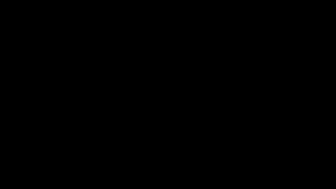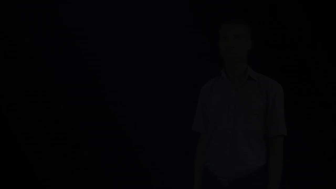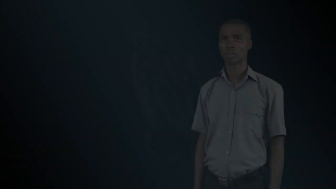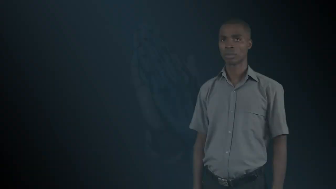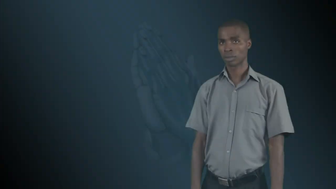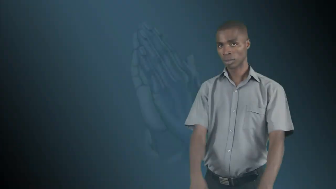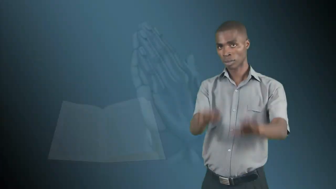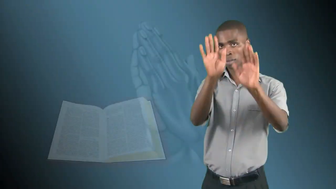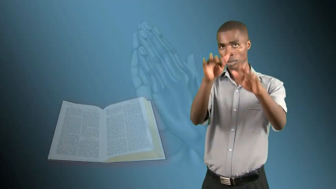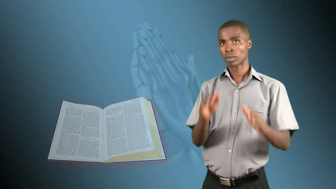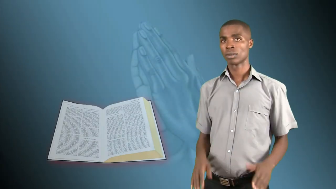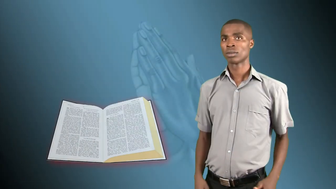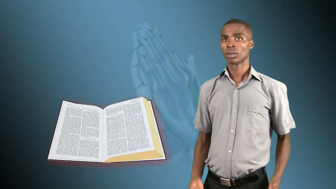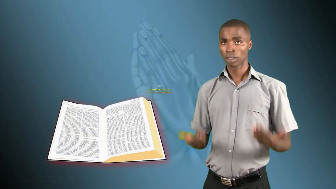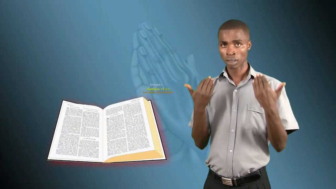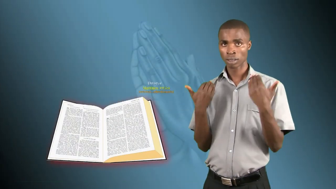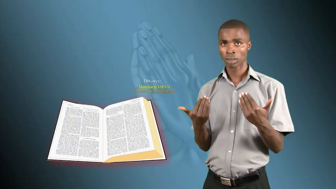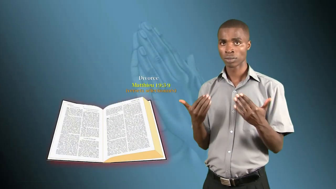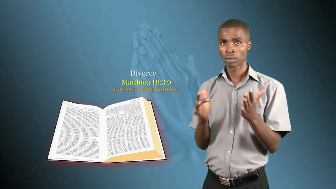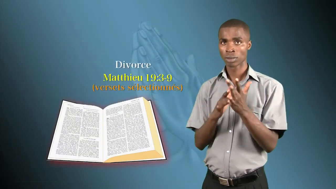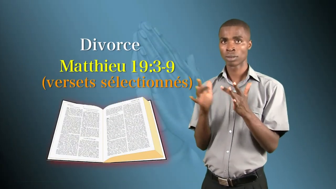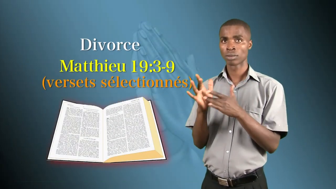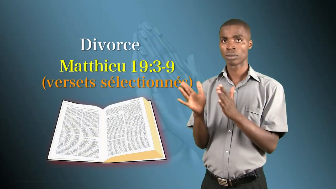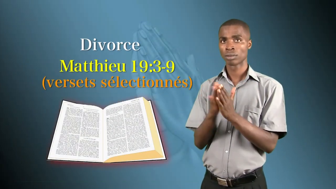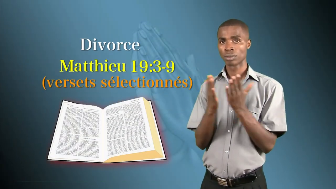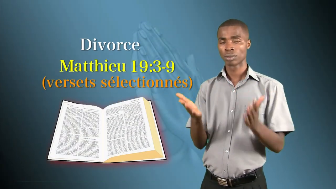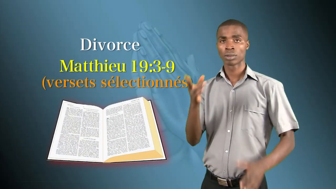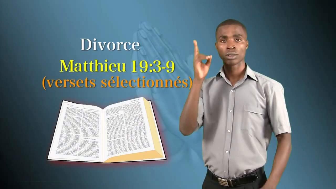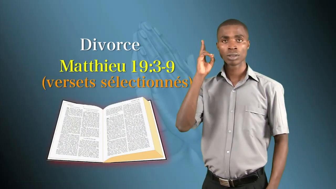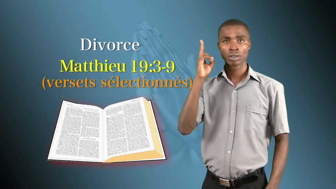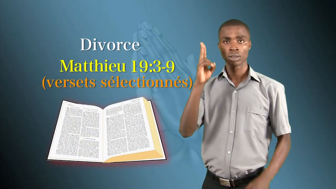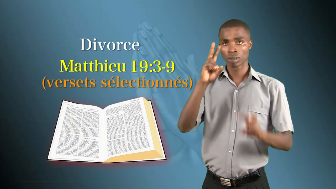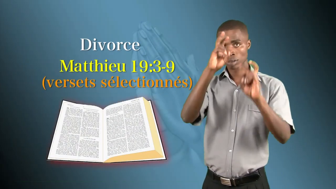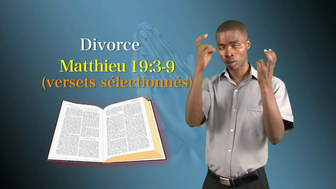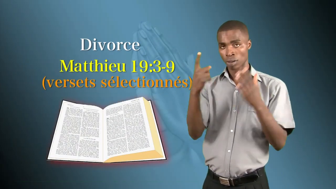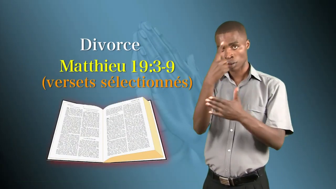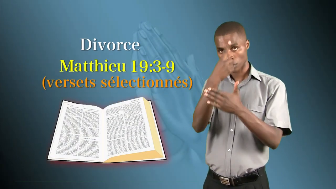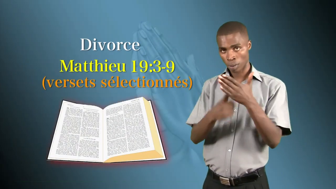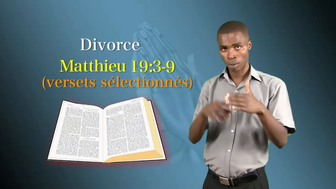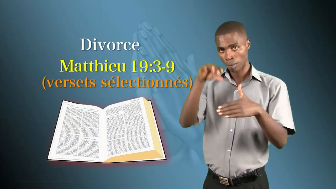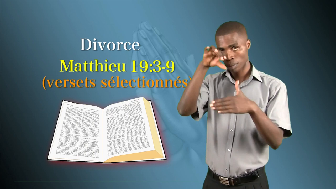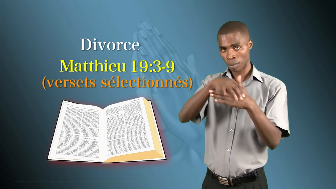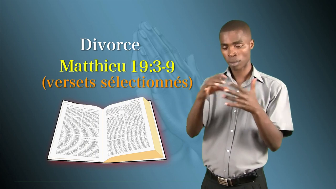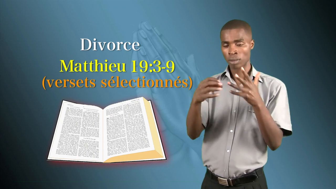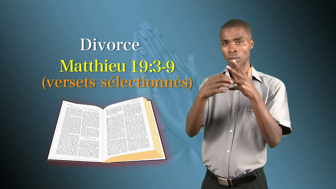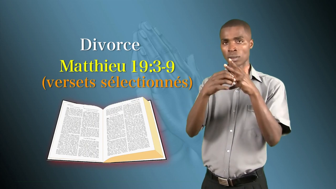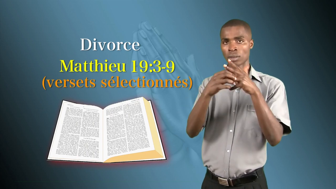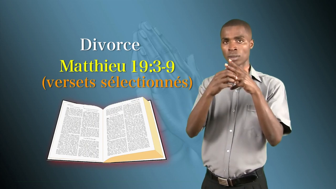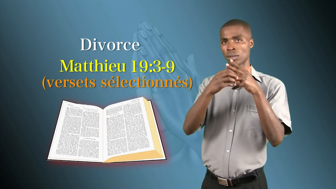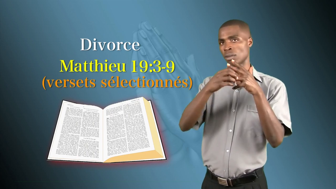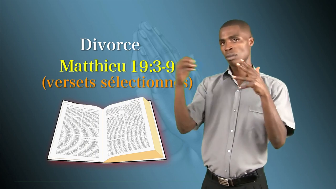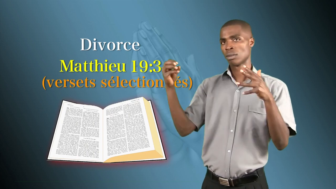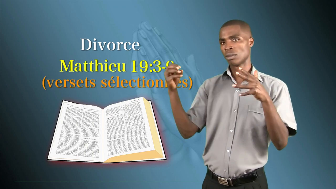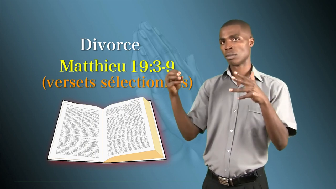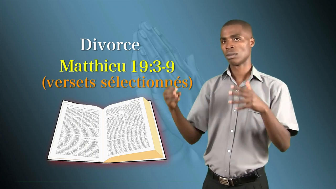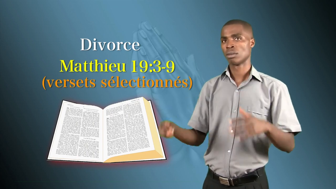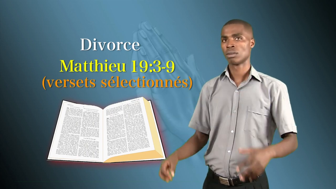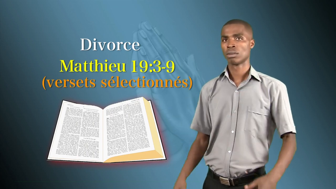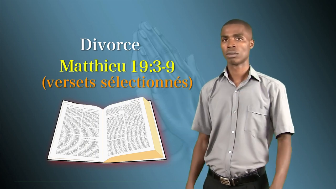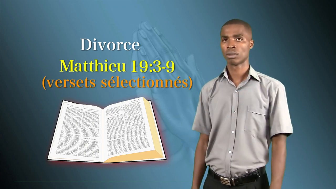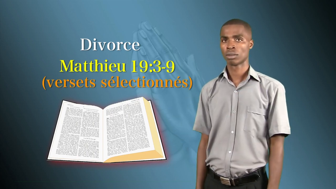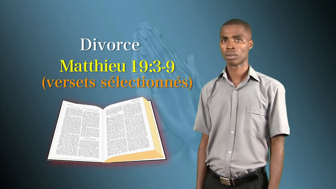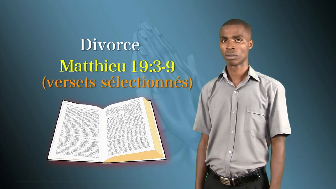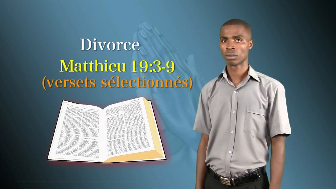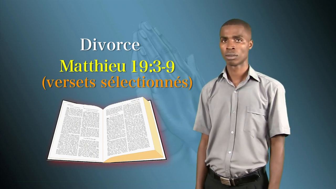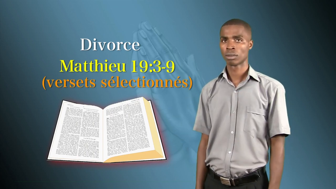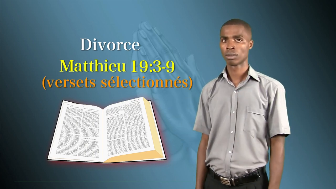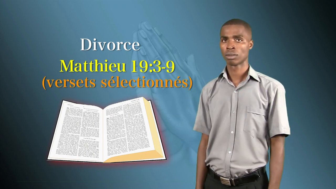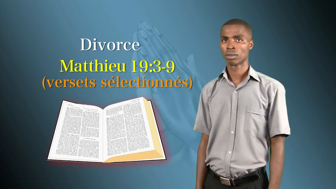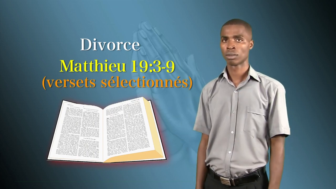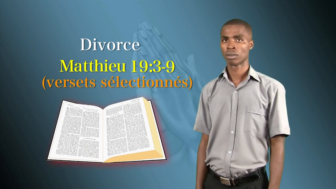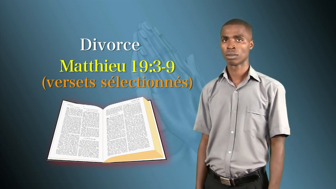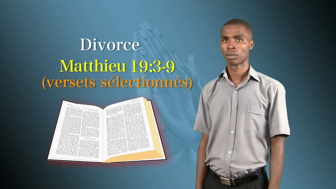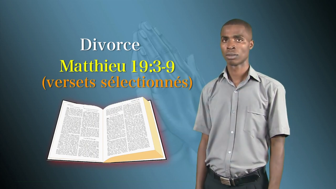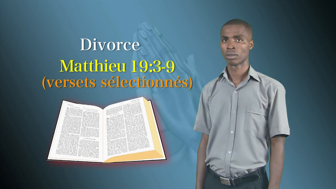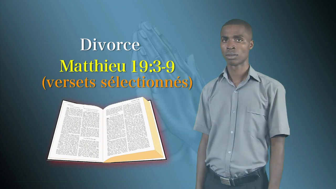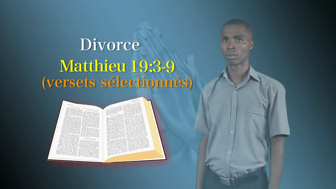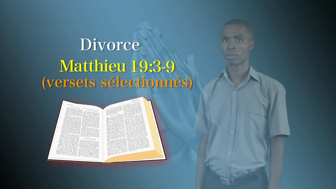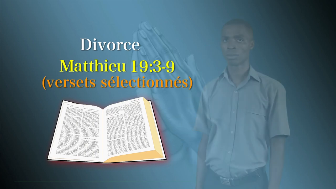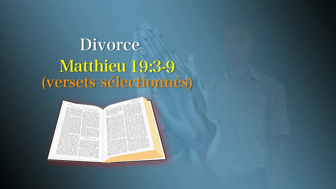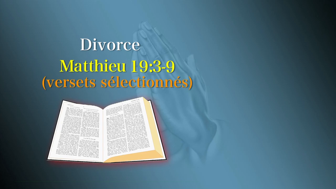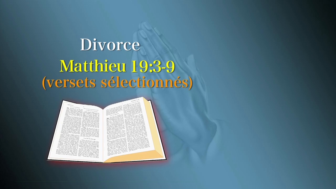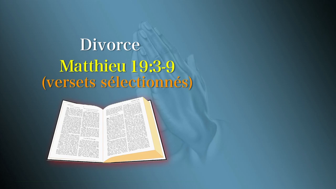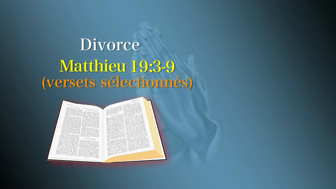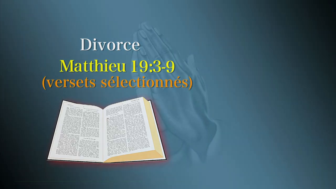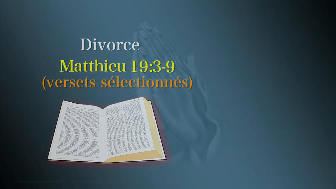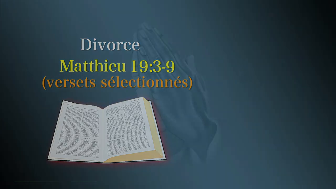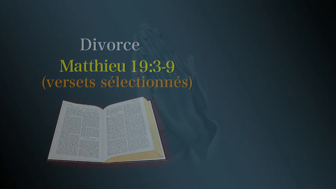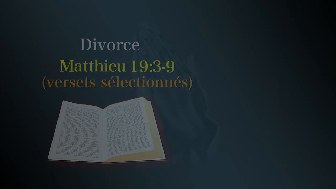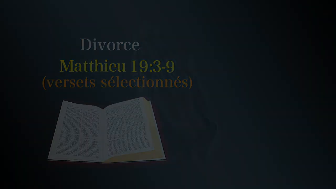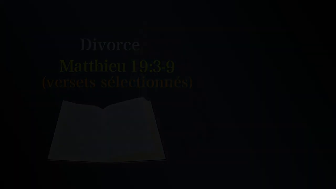Divorce